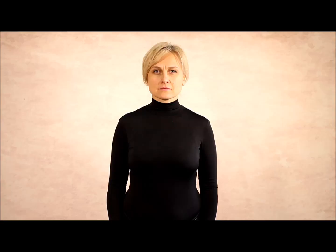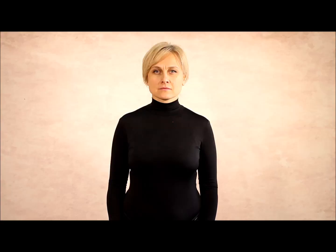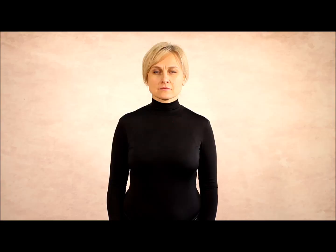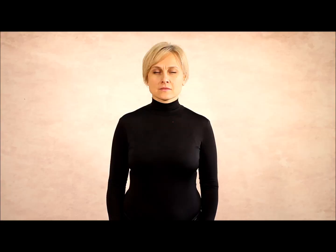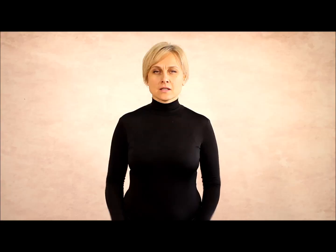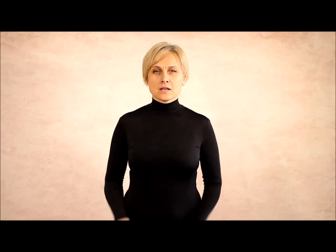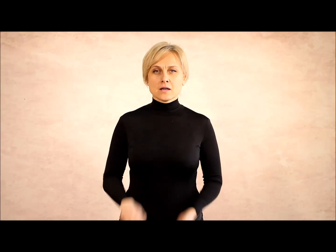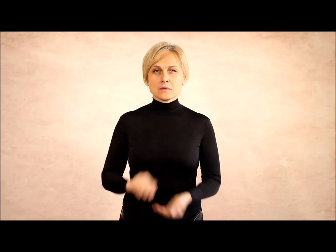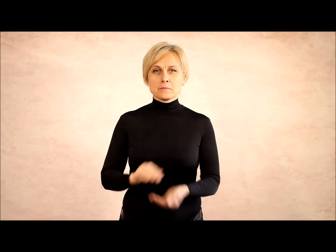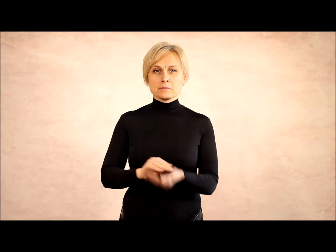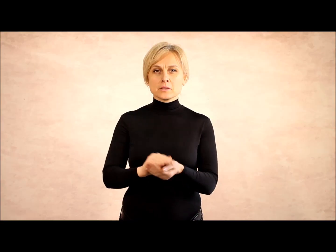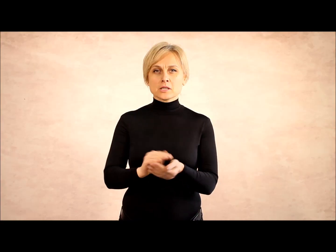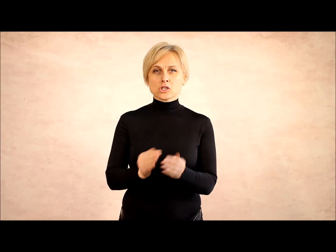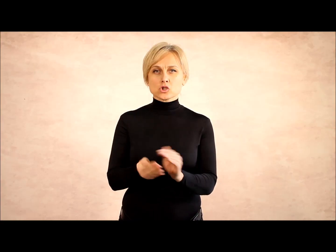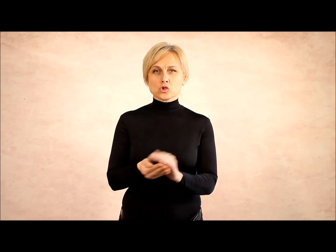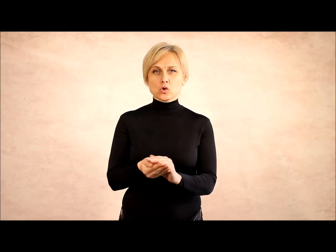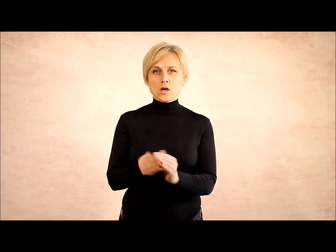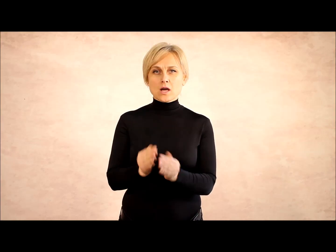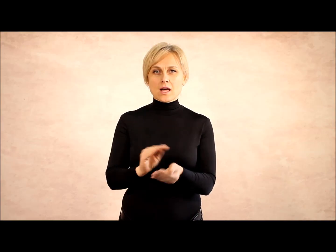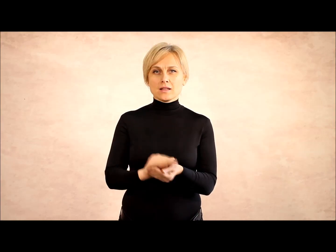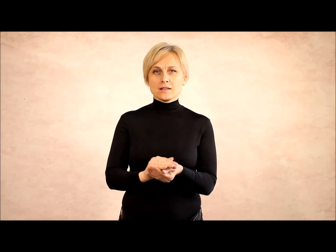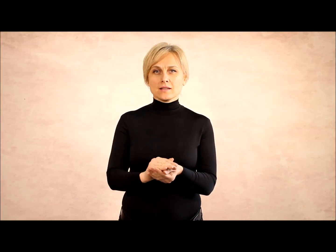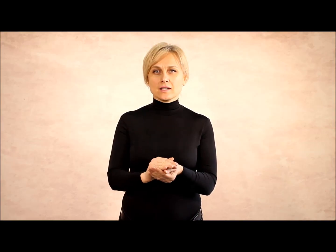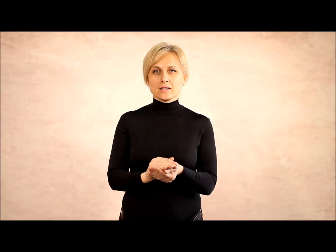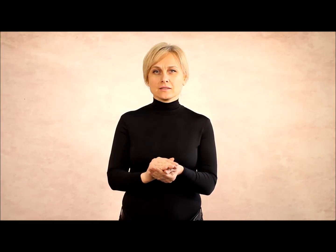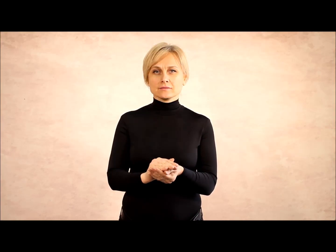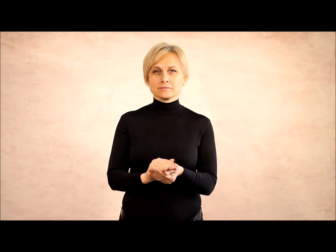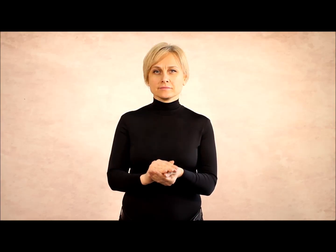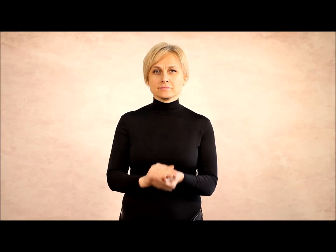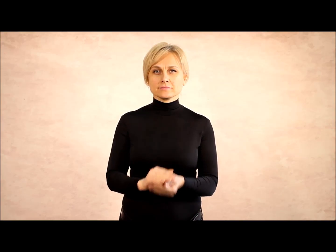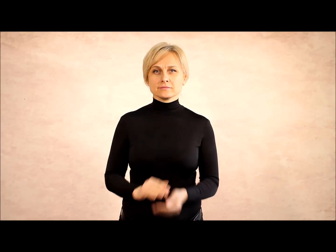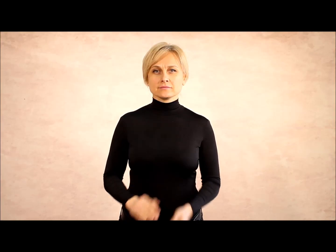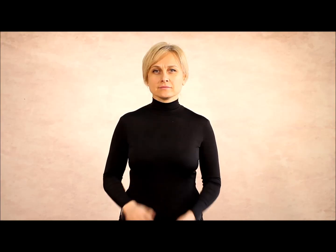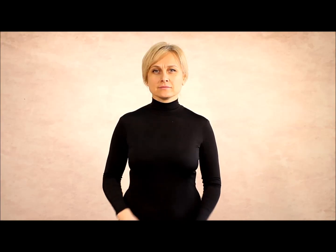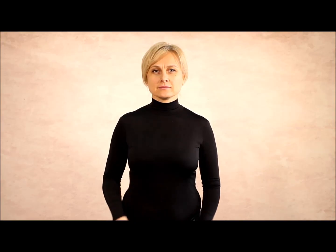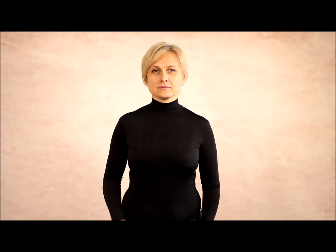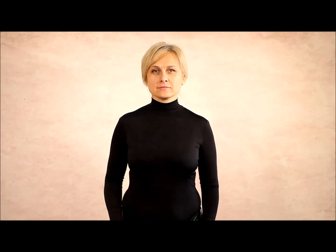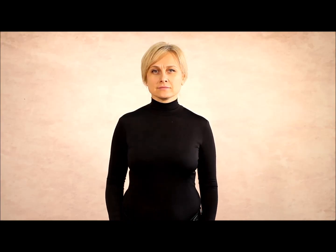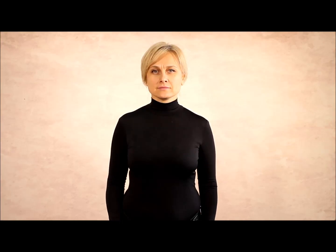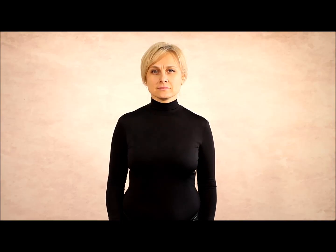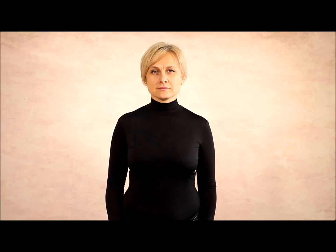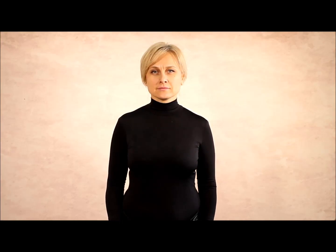Parjoala